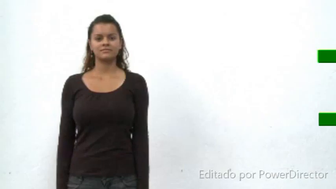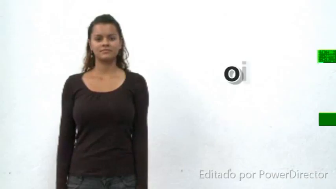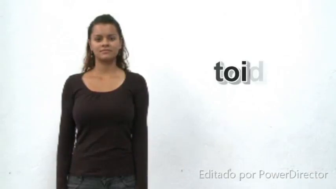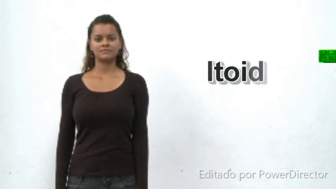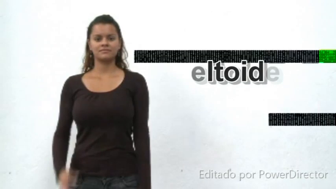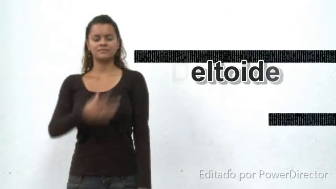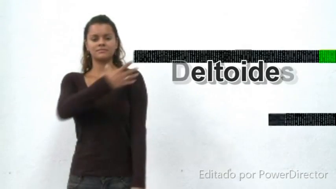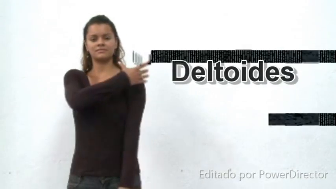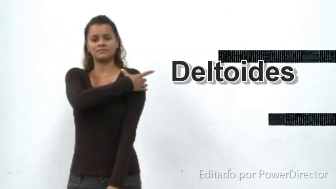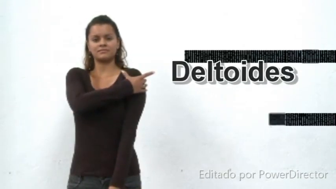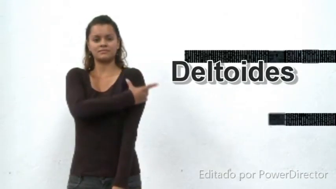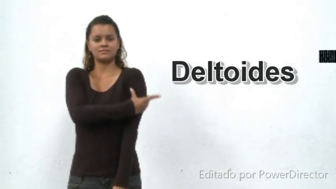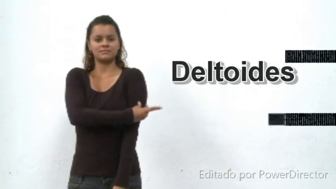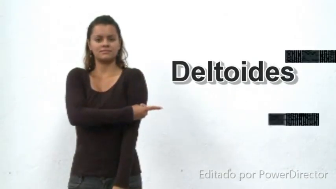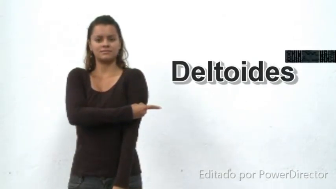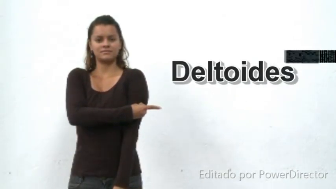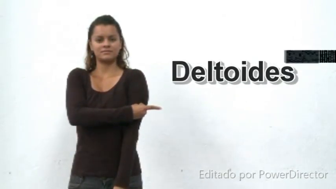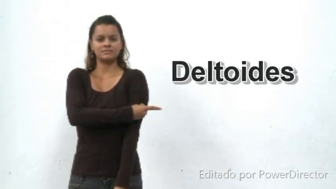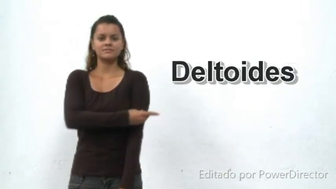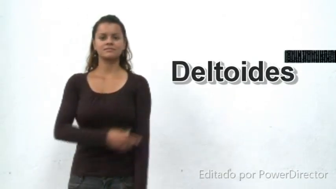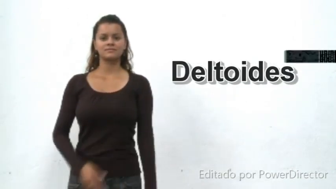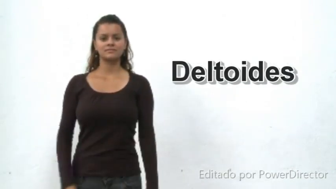Deltoides